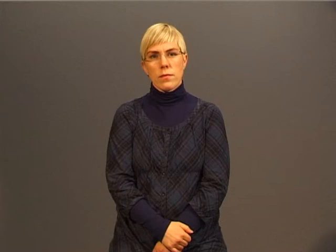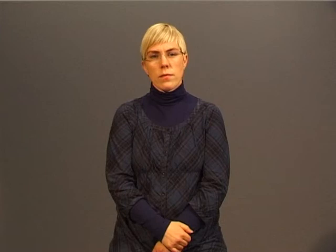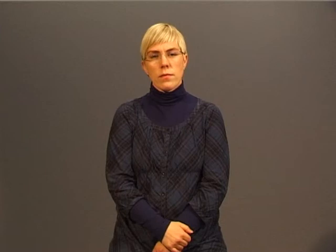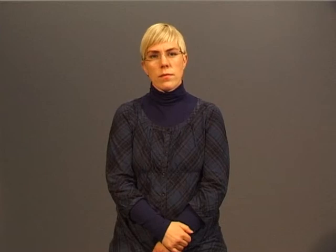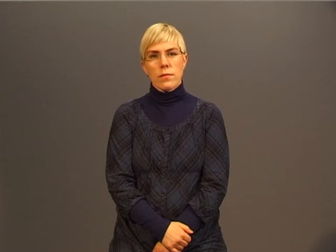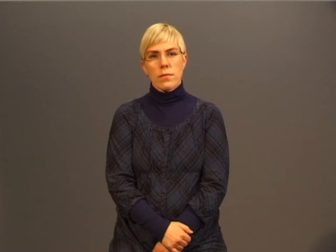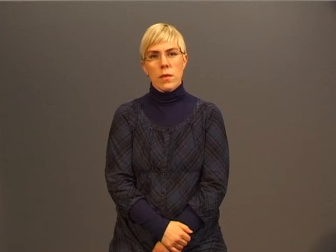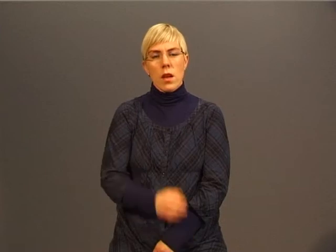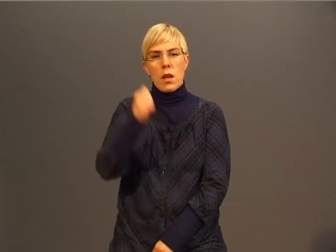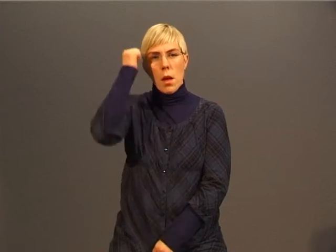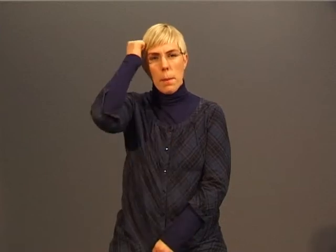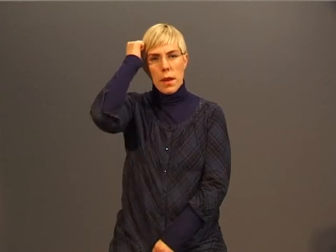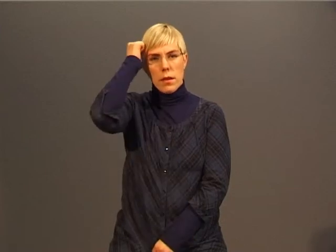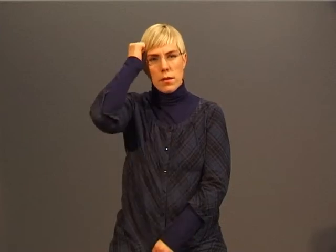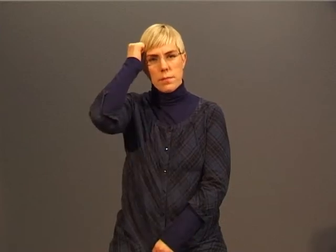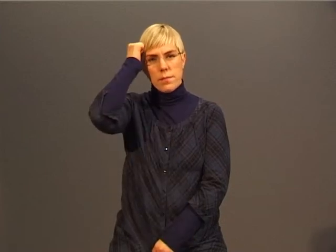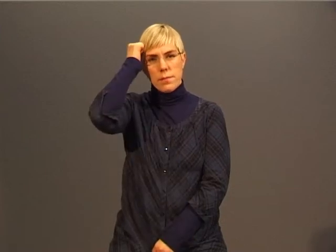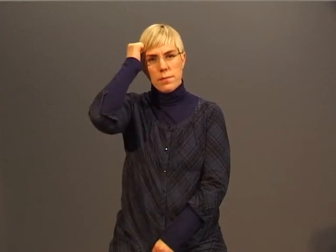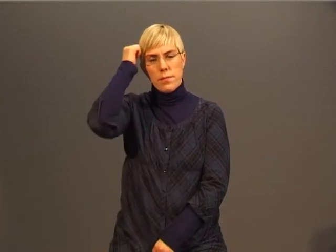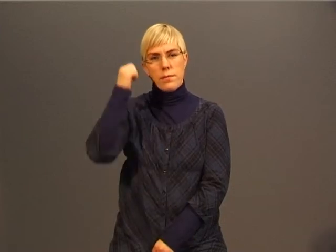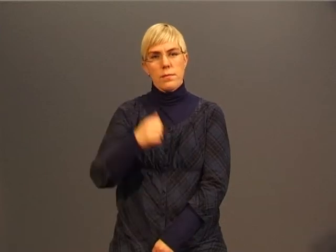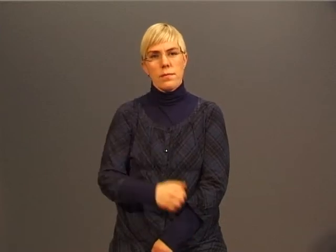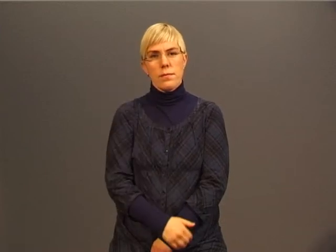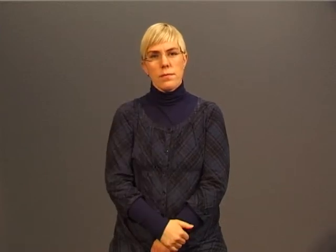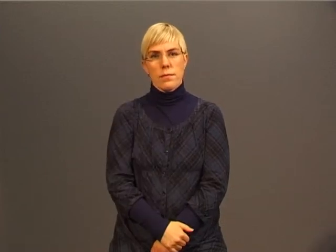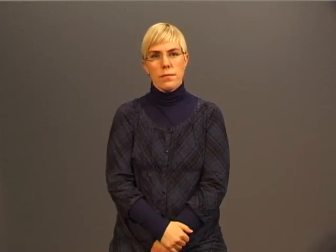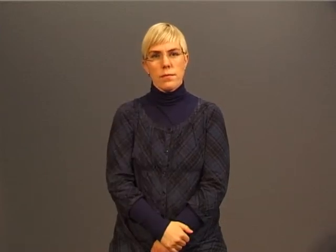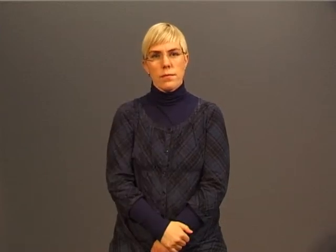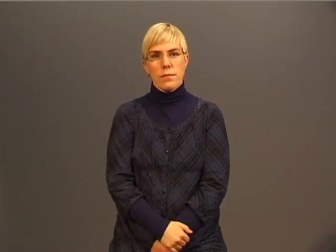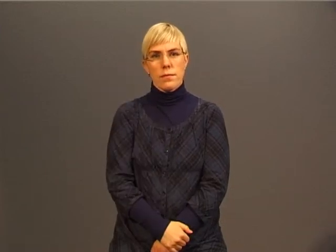Bein